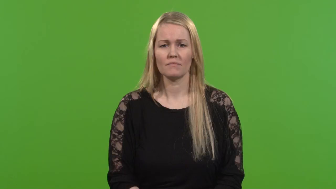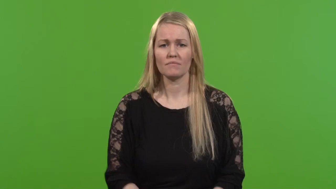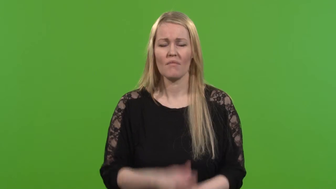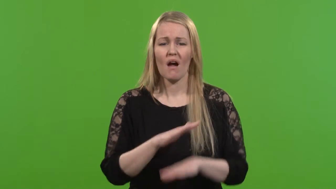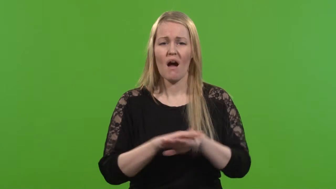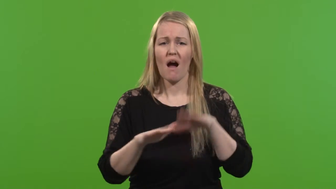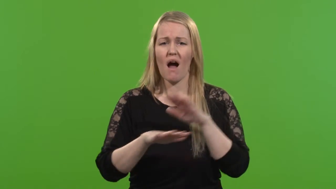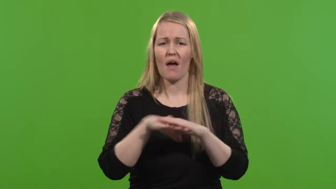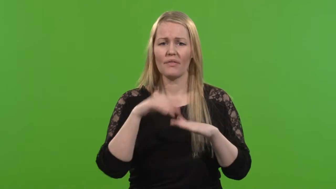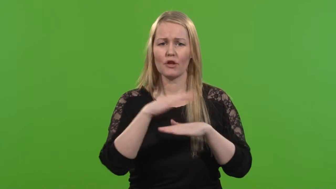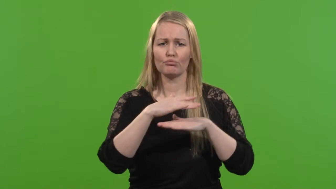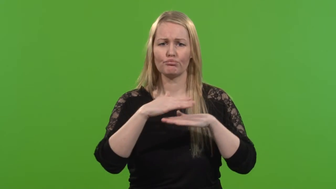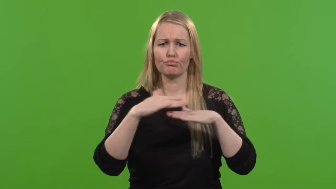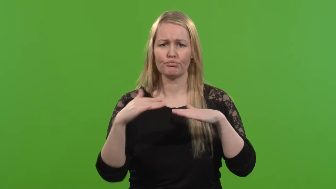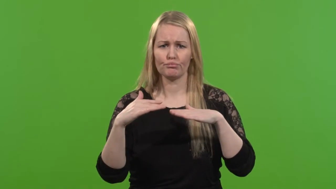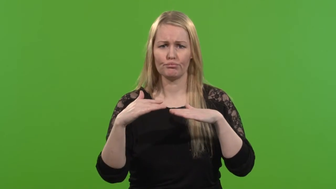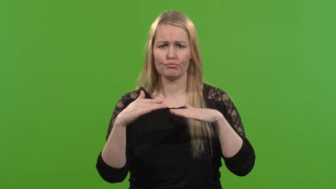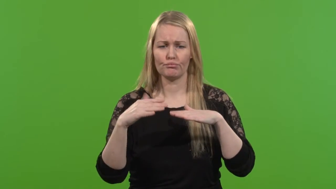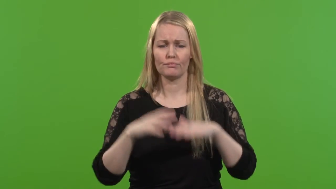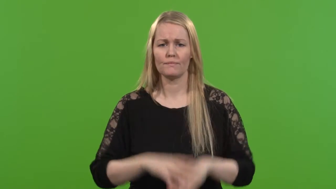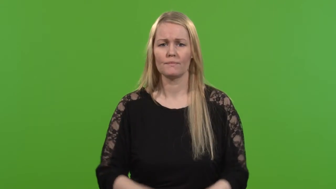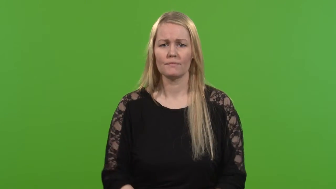Handsnyrting